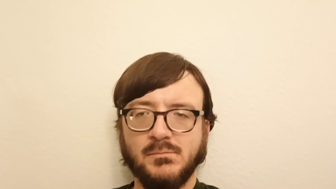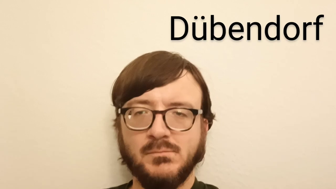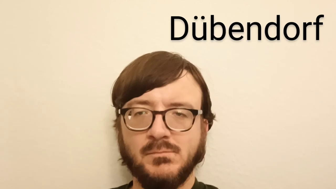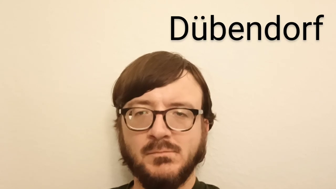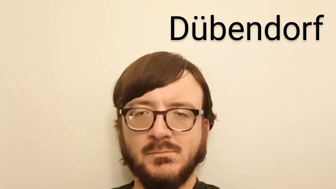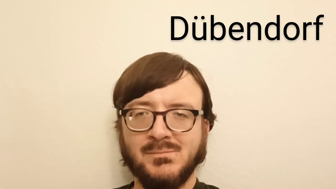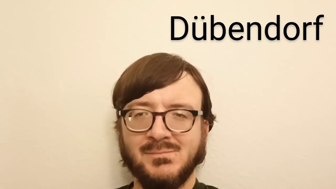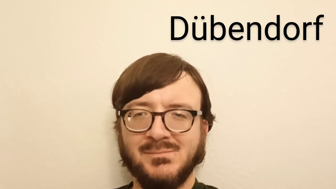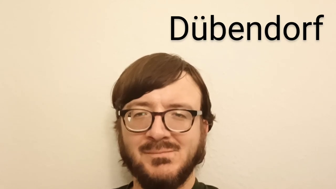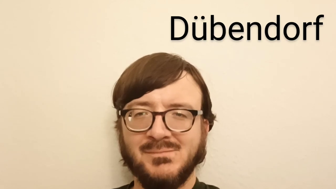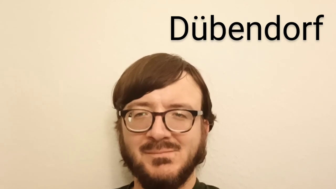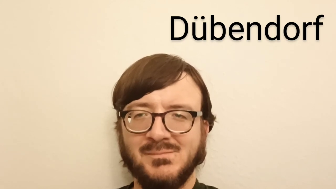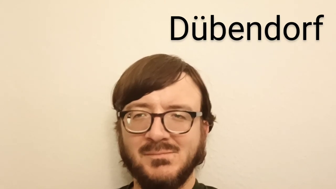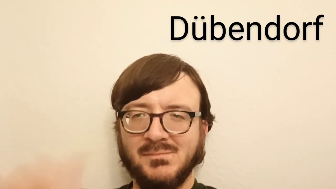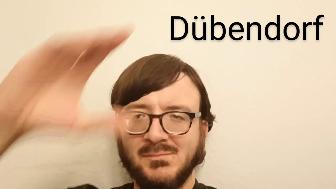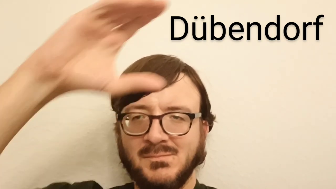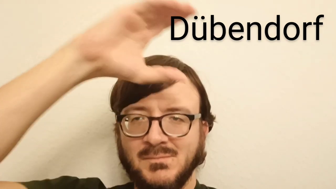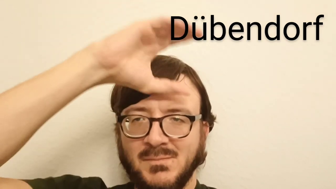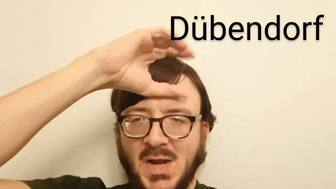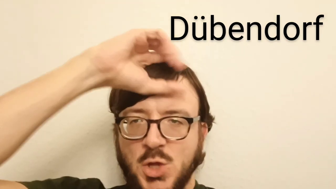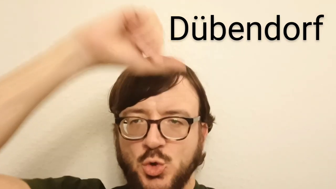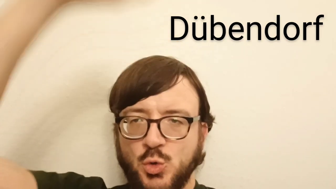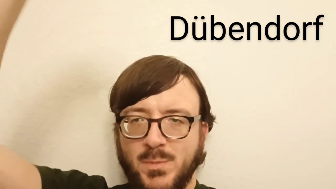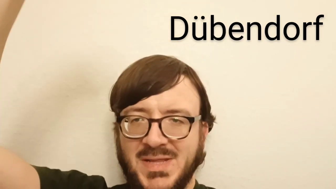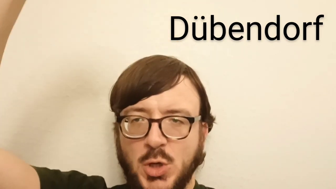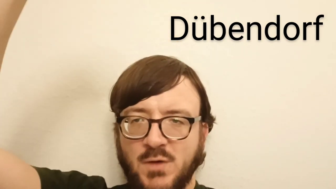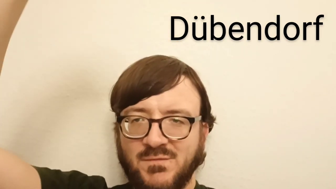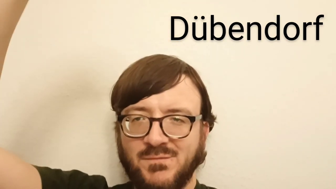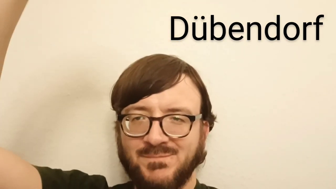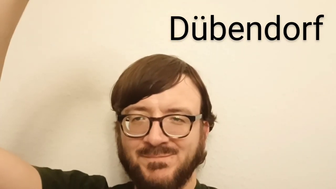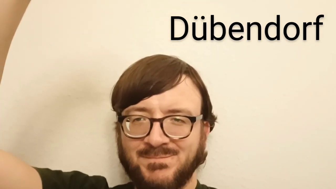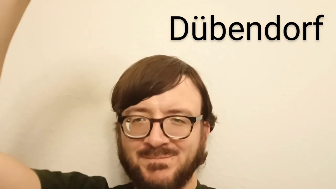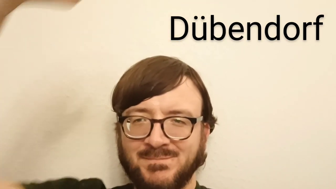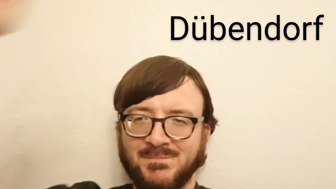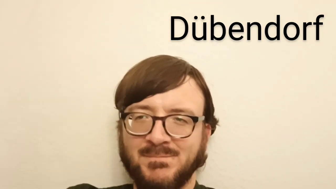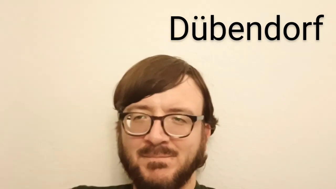Dübendorf